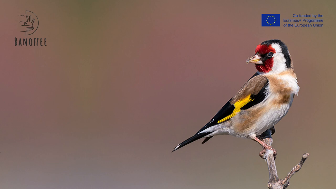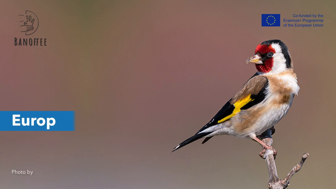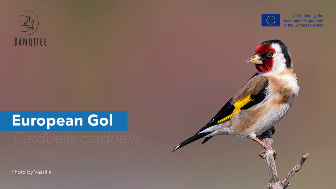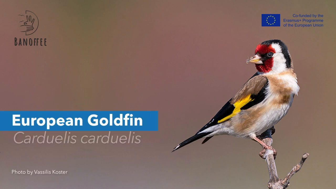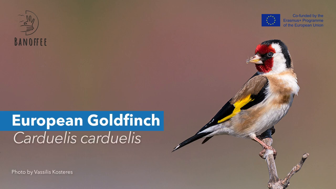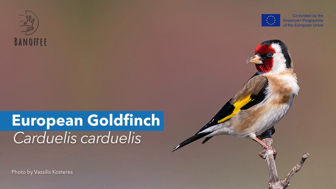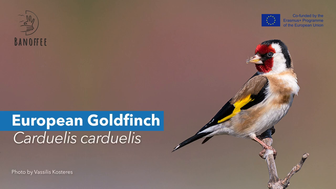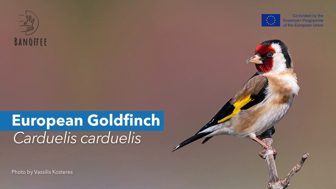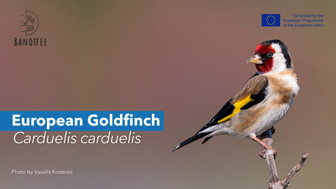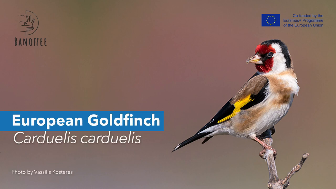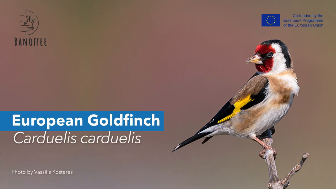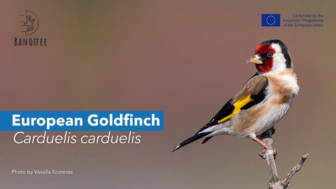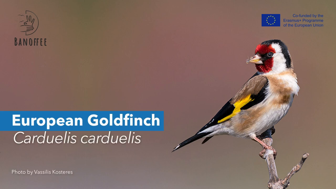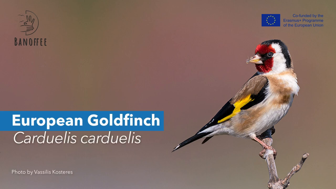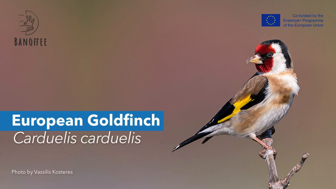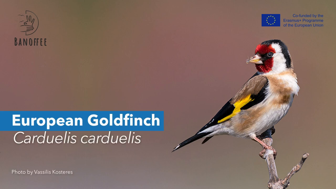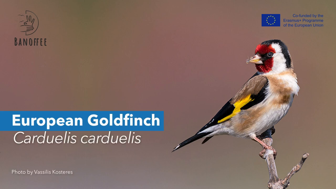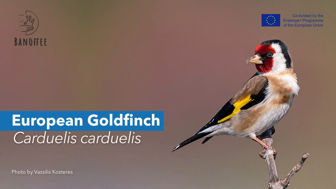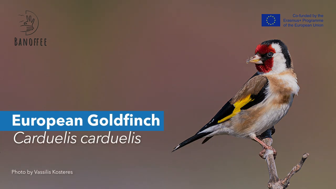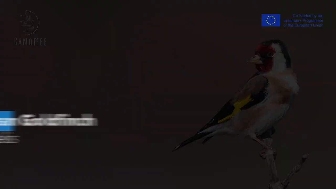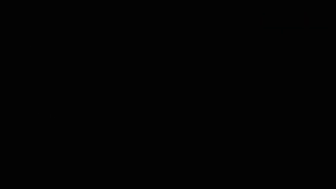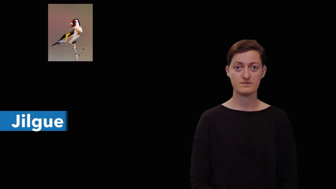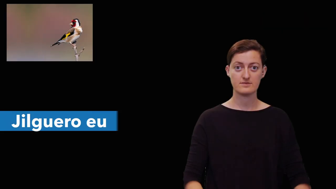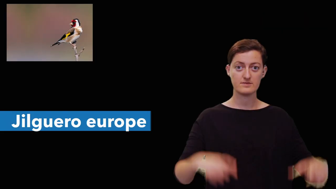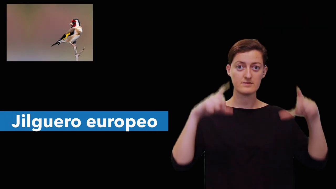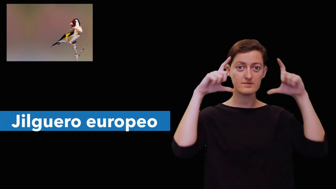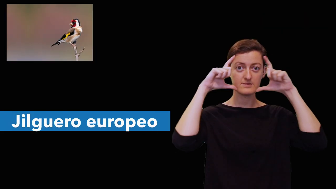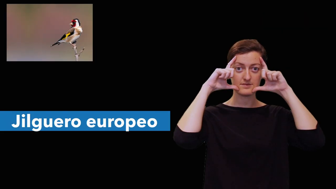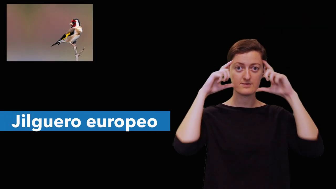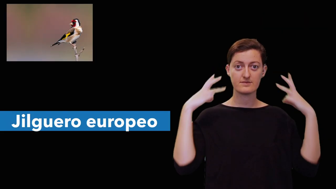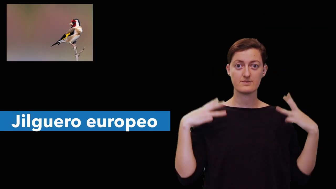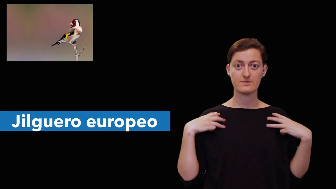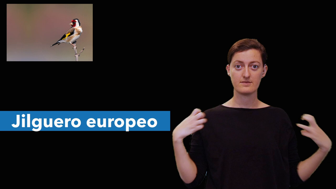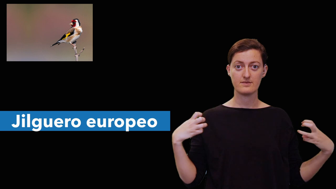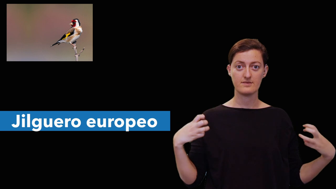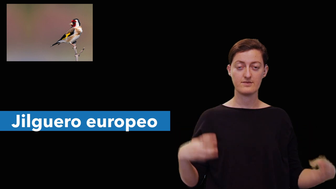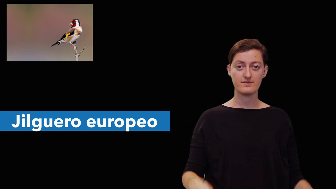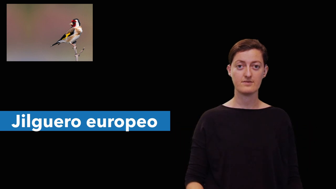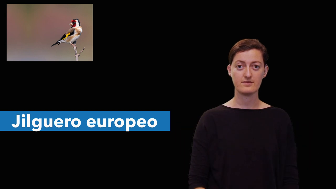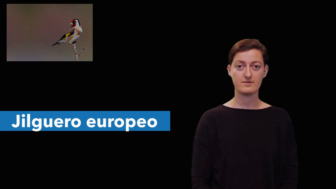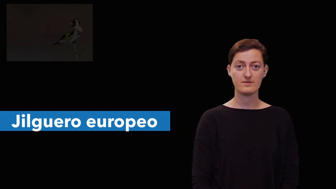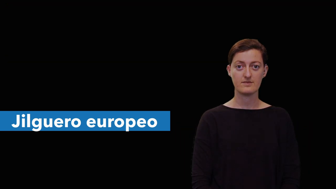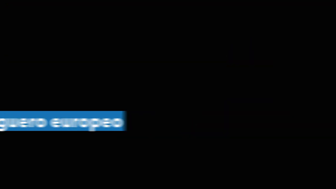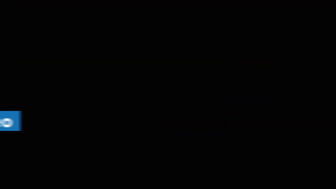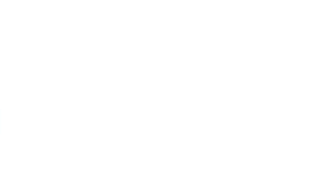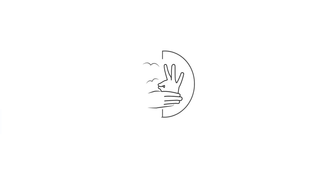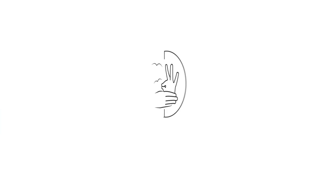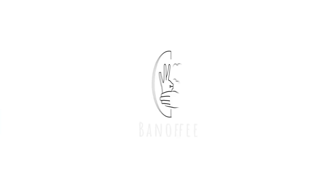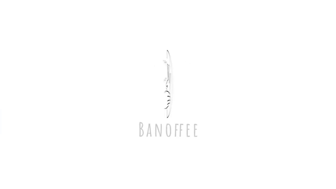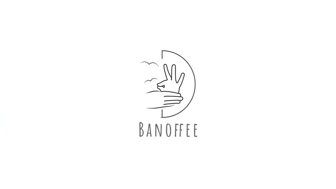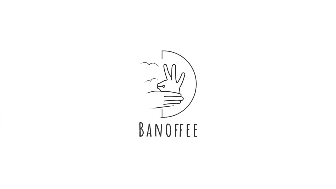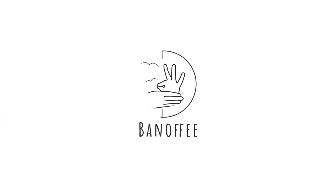Jilguero europeo